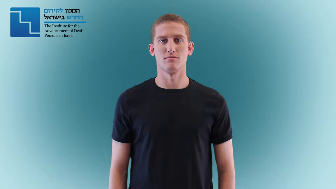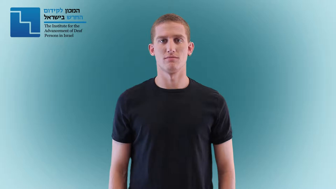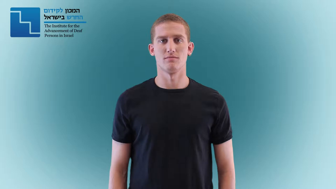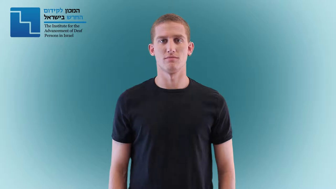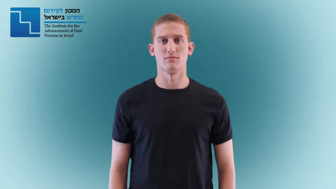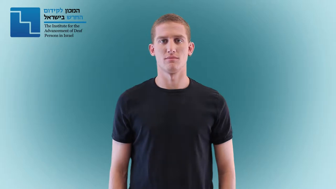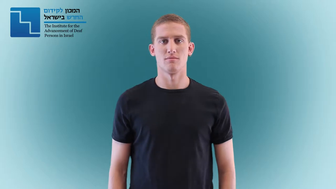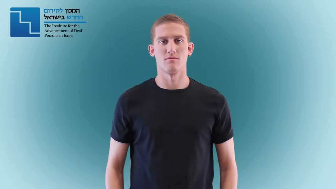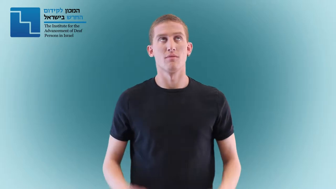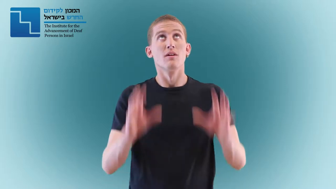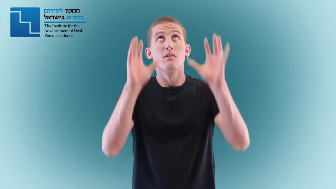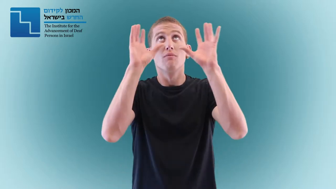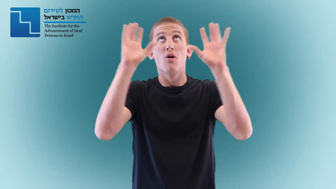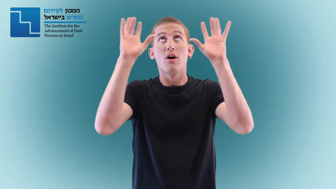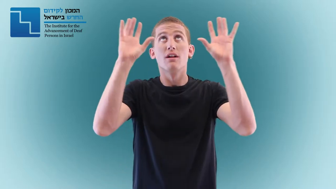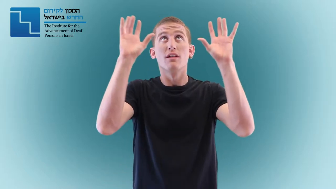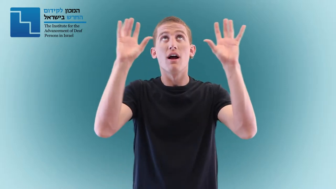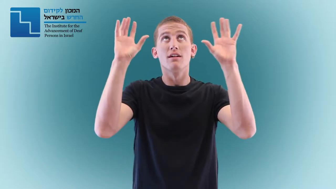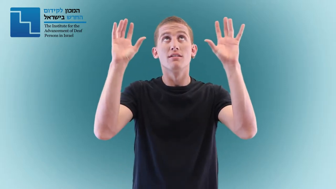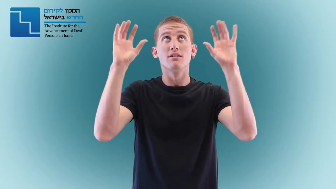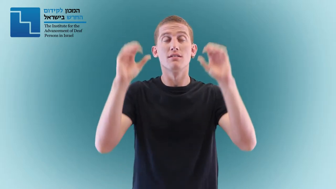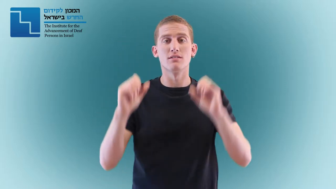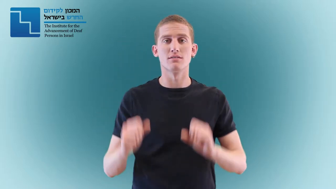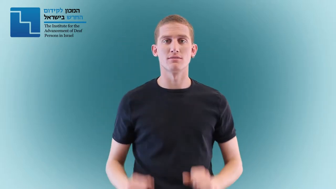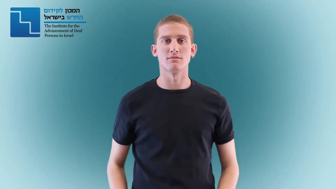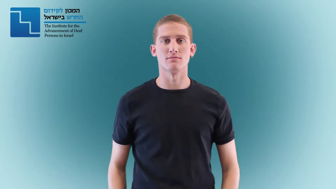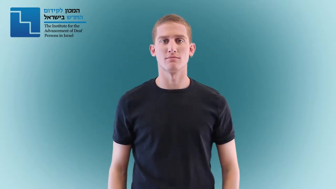מעונן